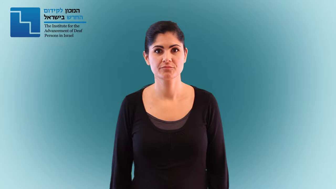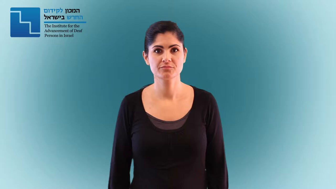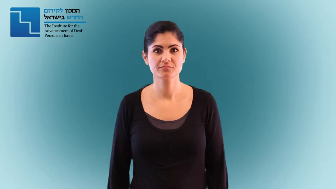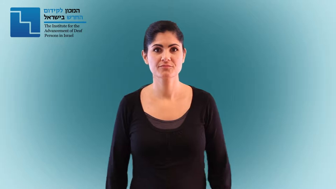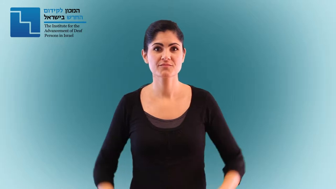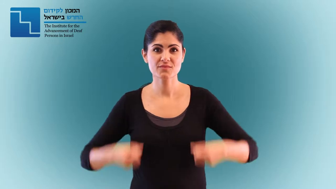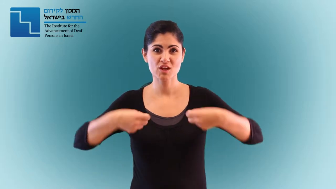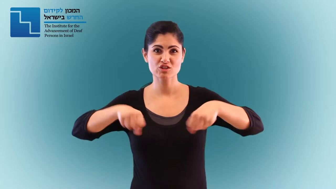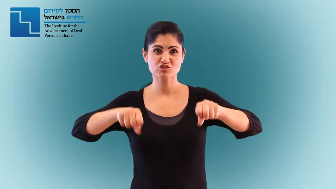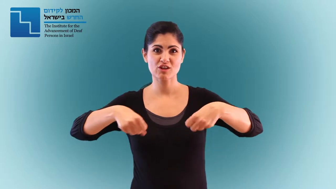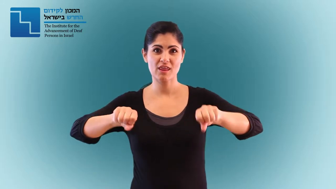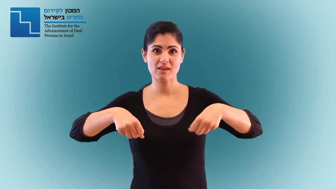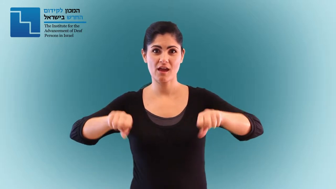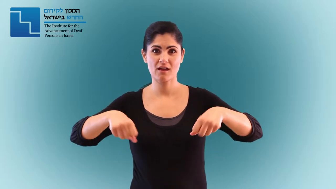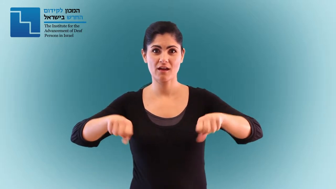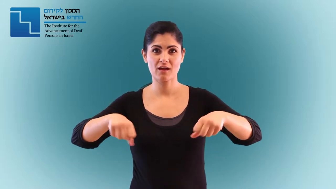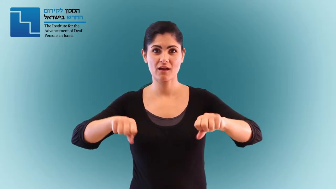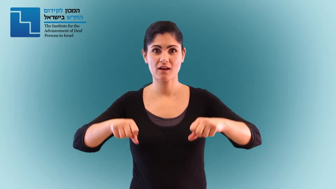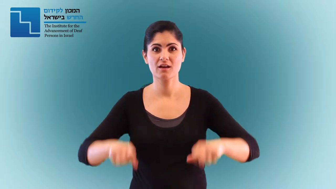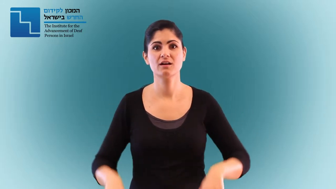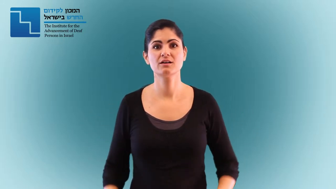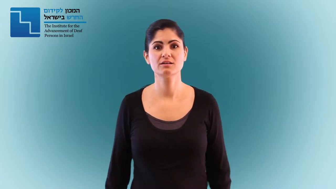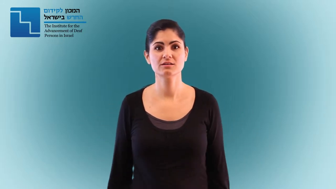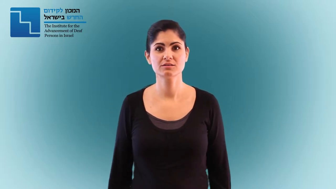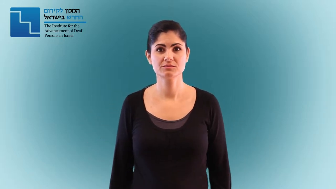שליח